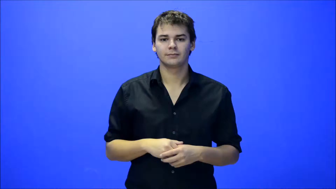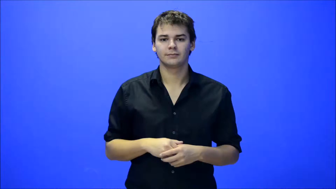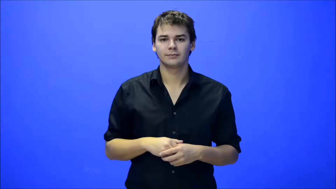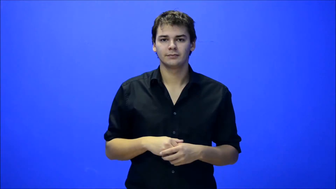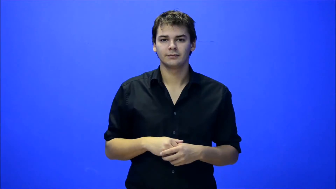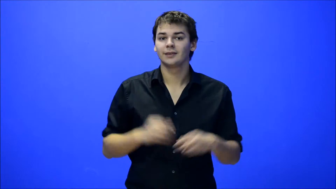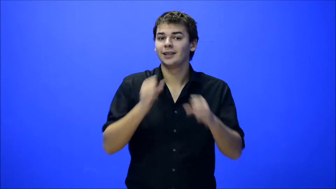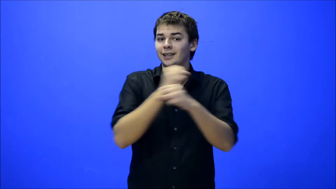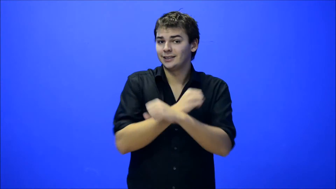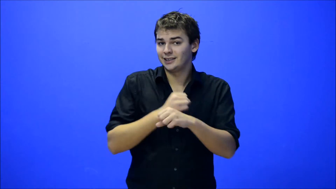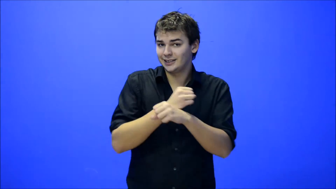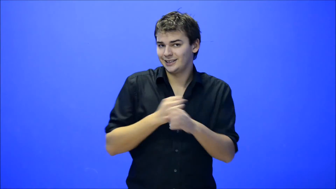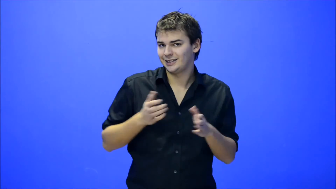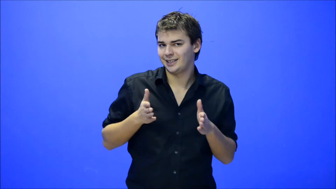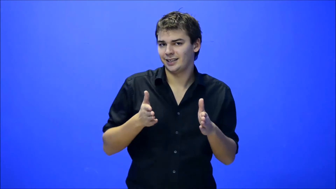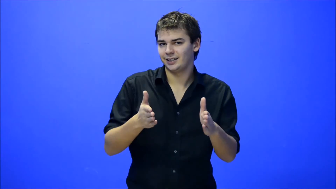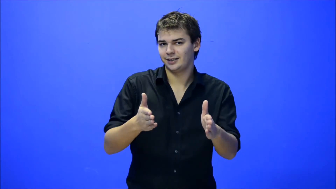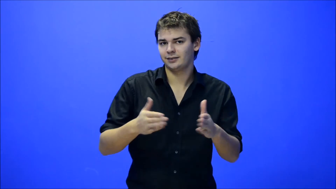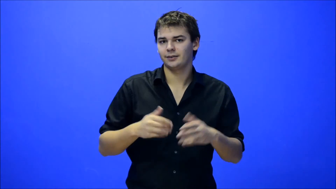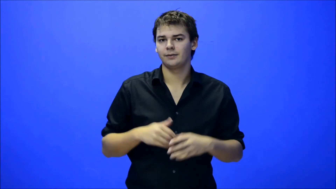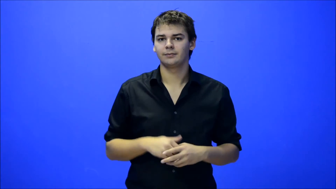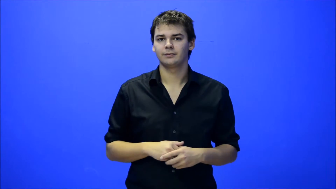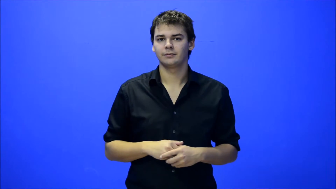silnice